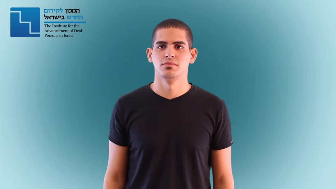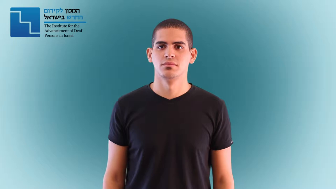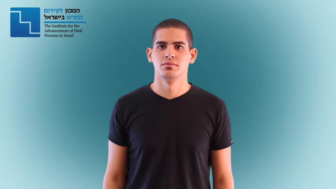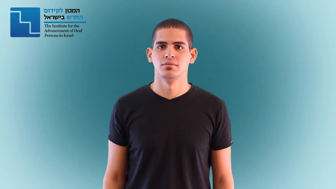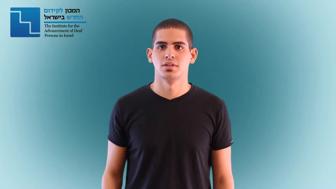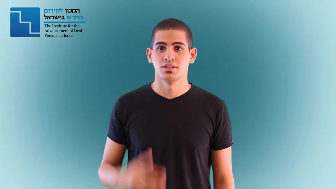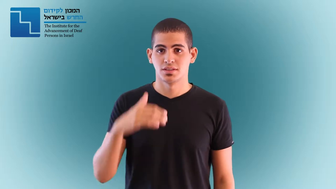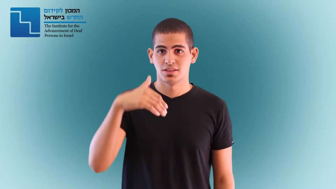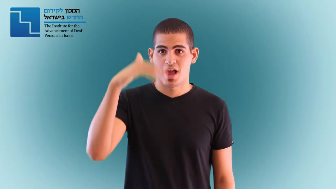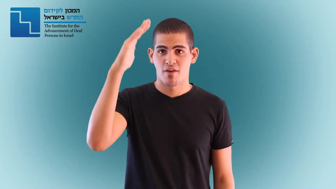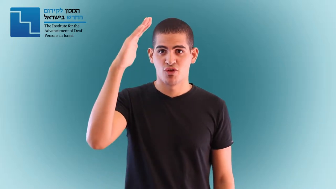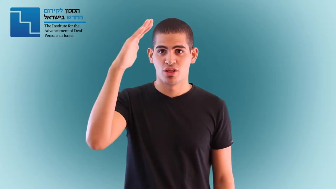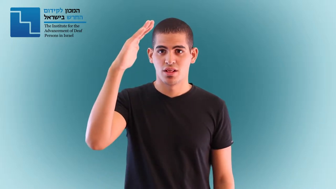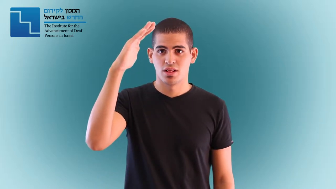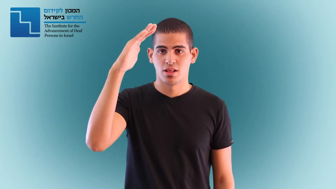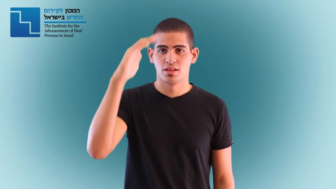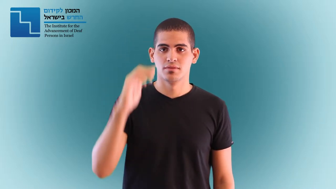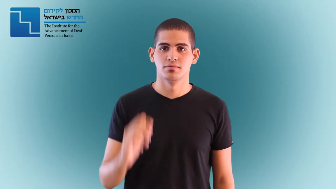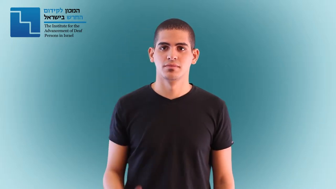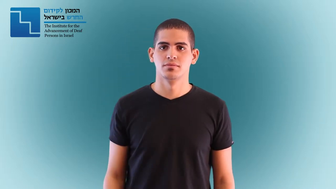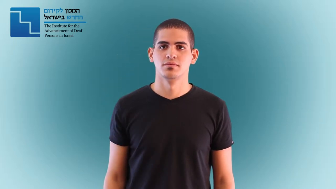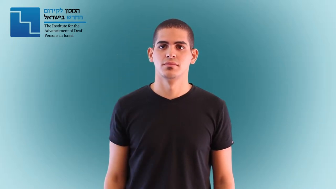צפון